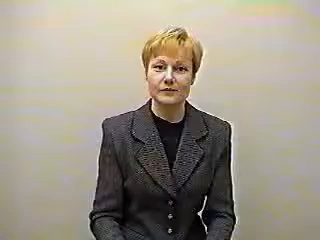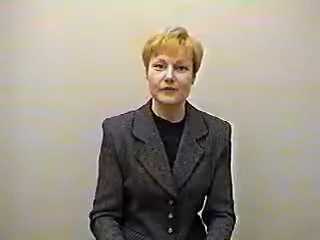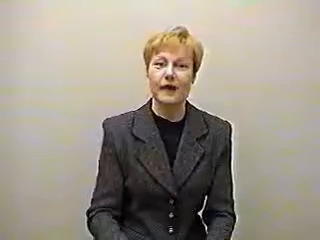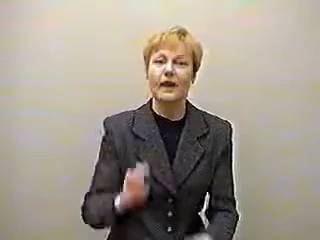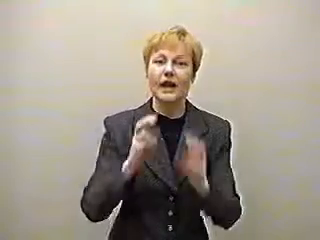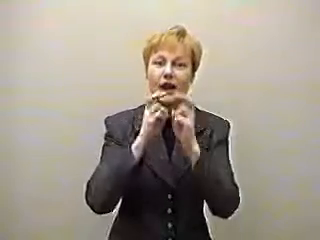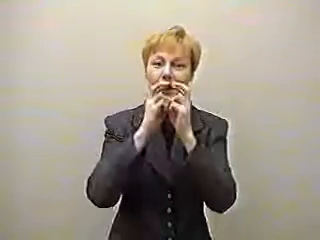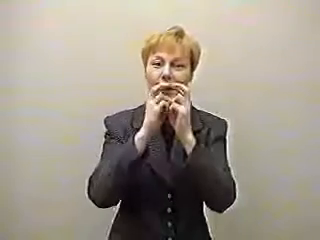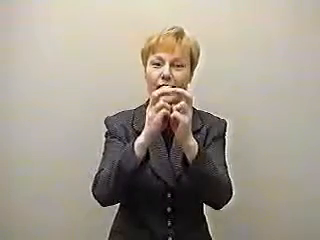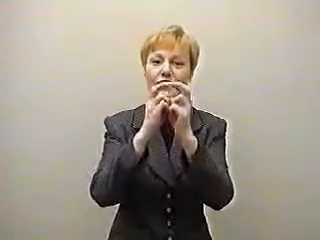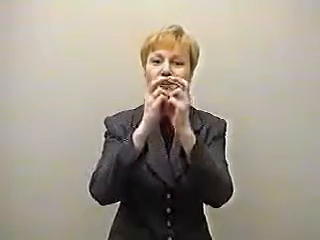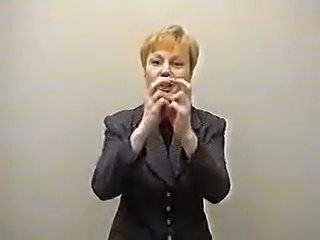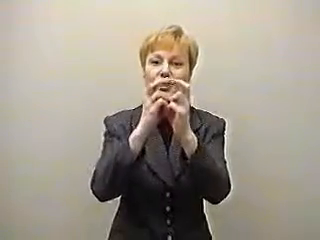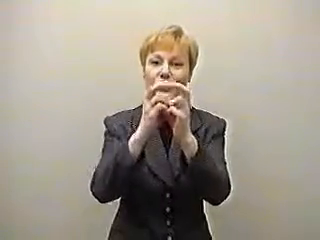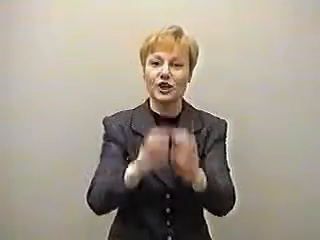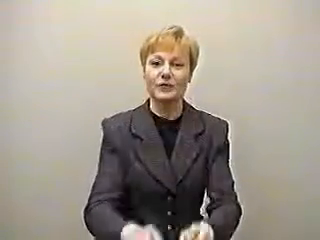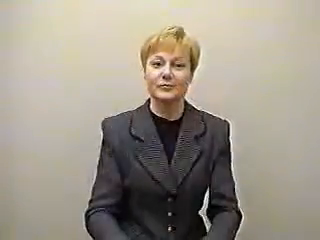электричка